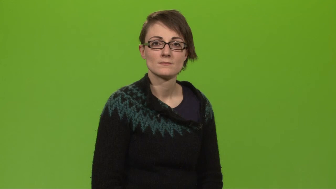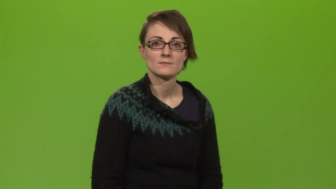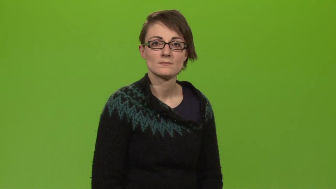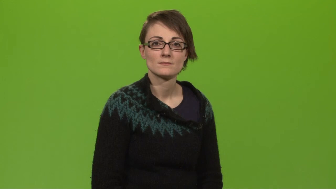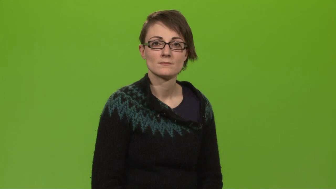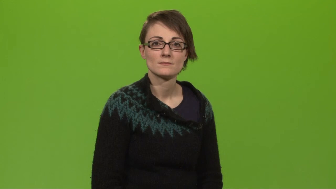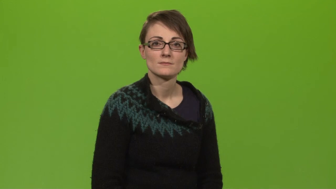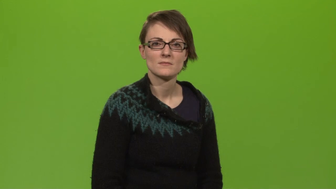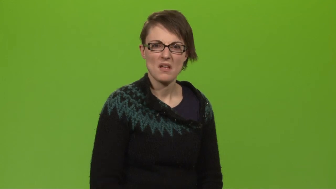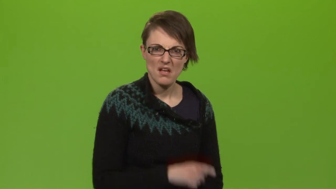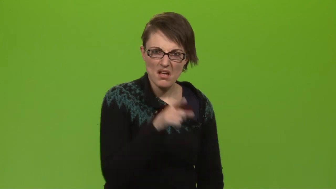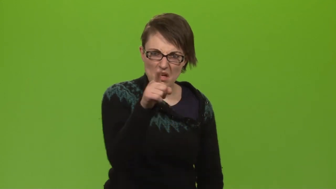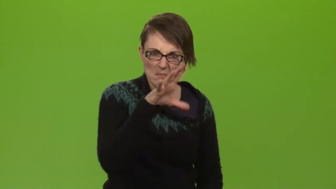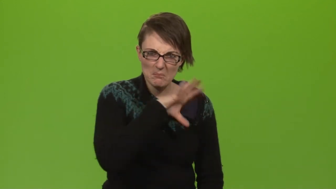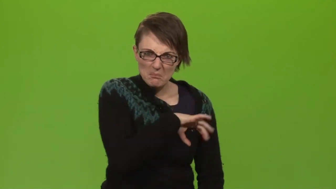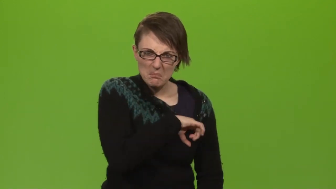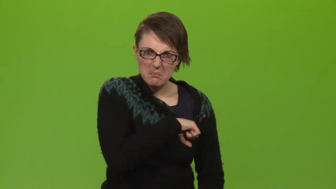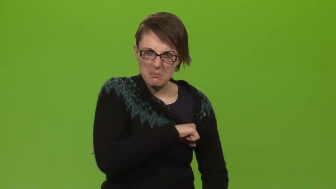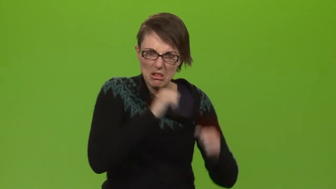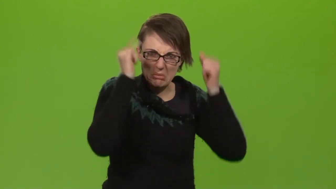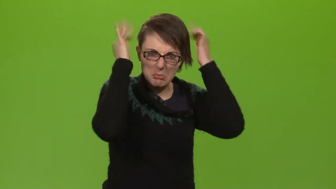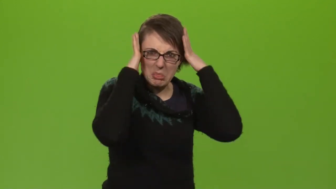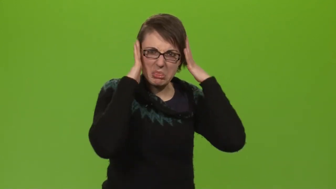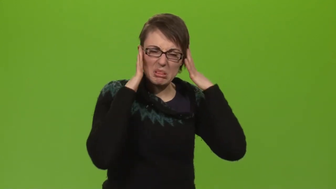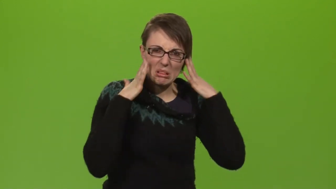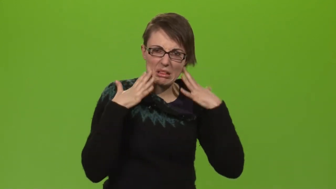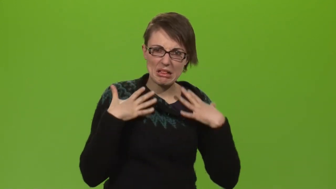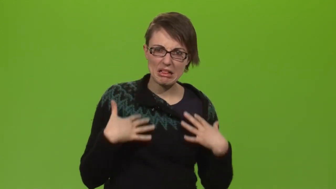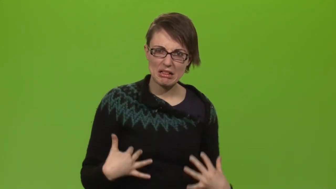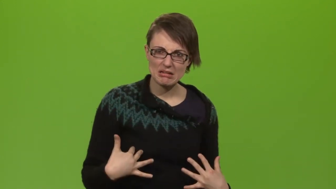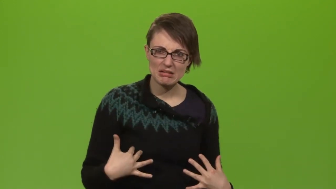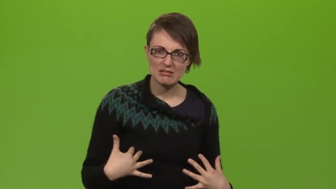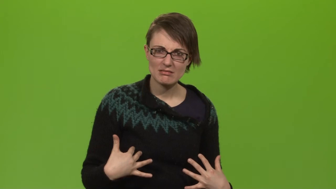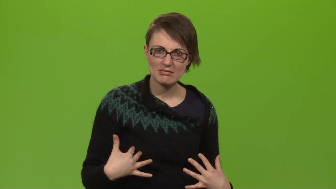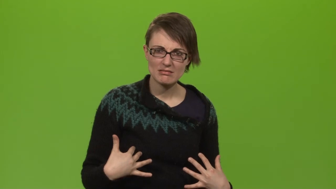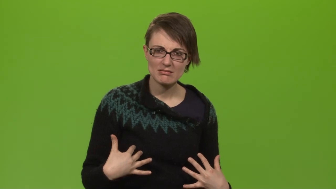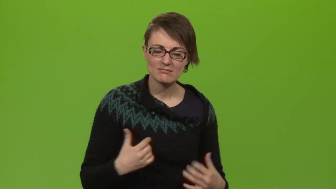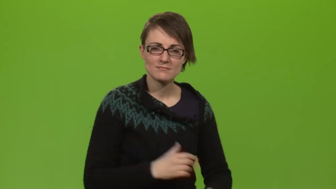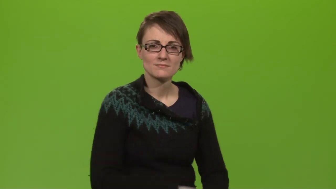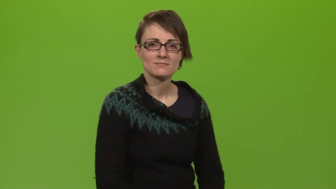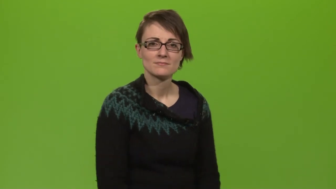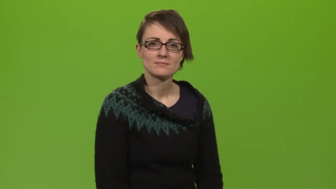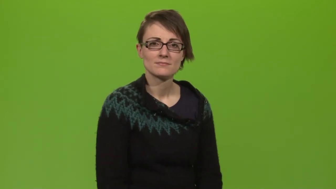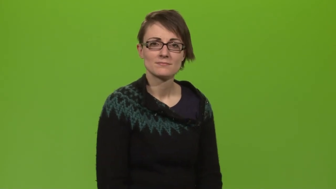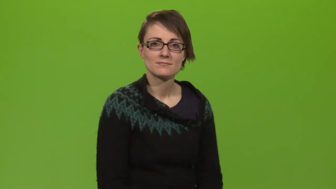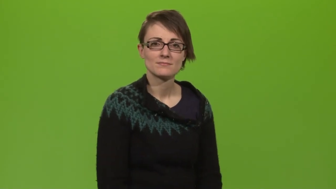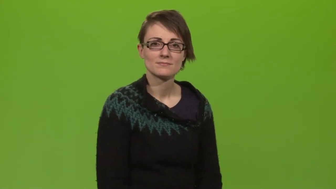Blautur